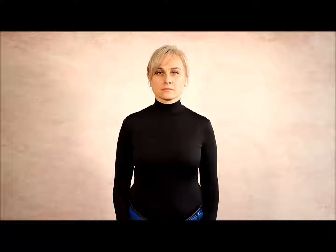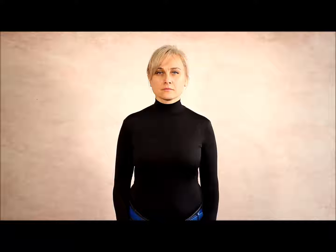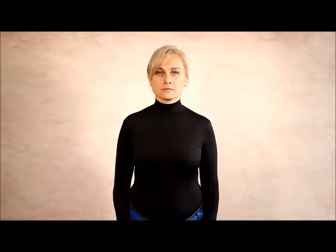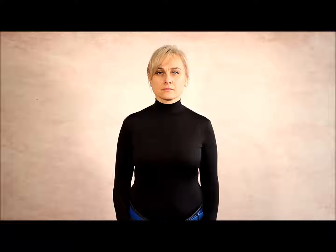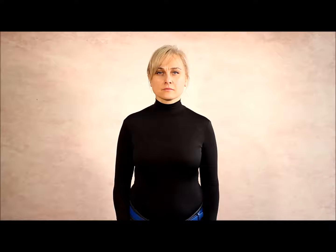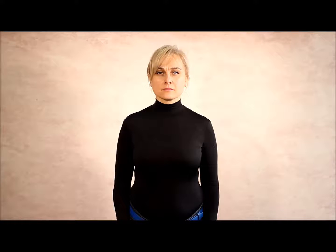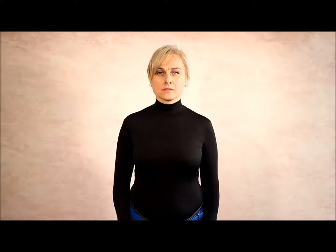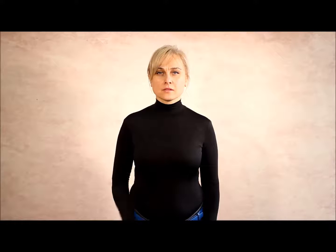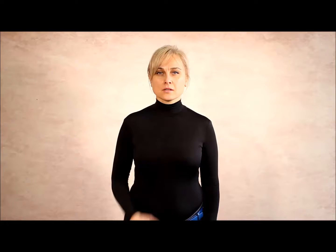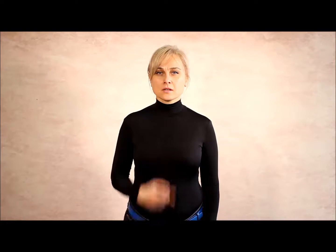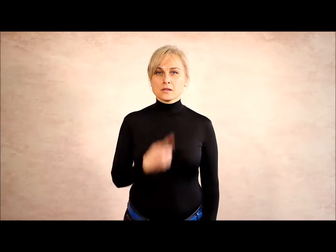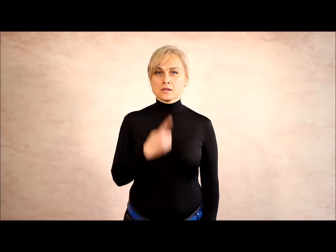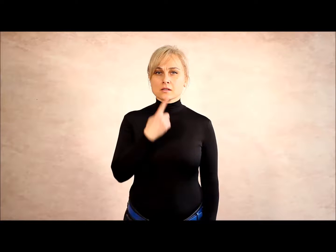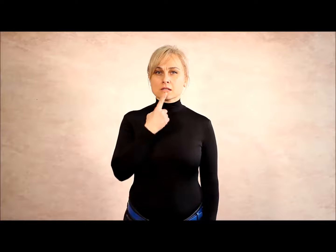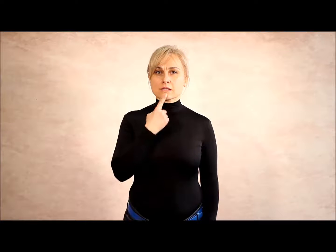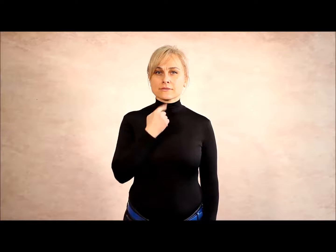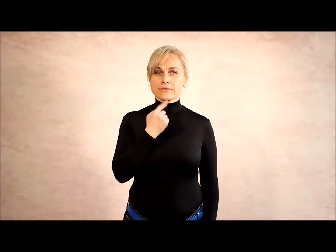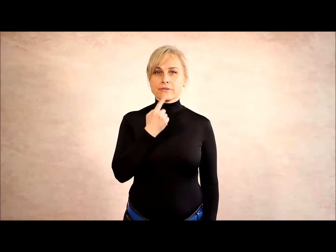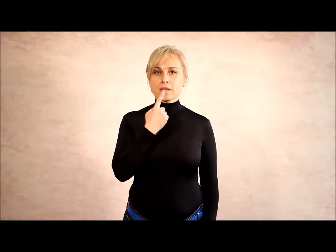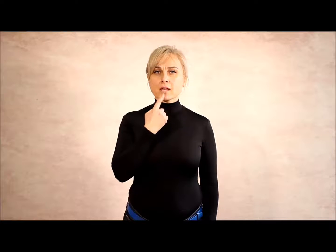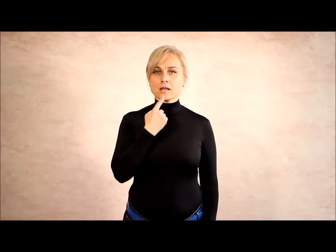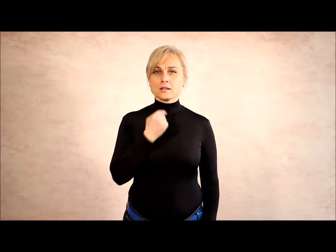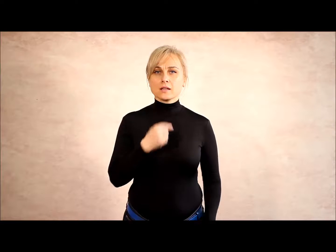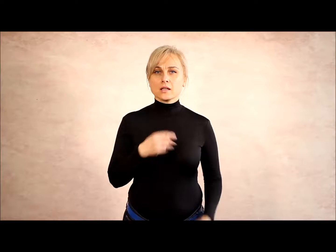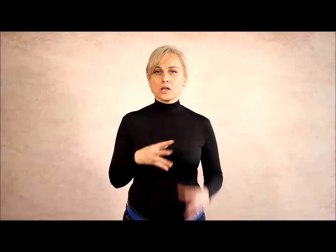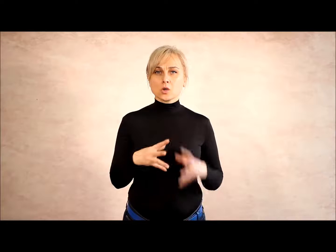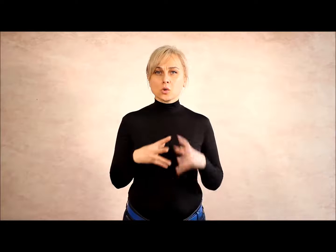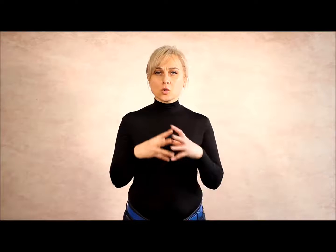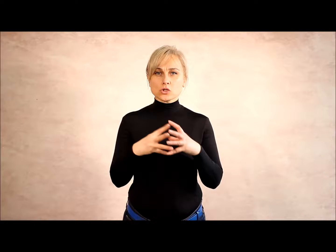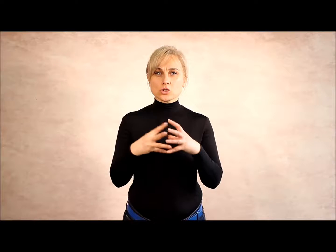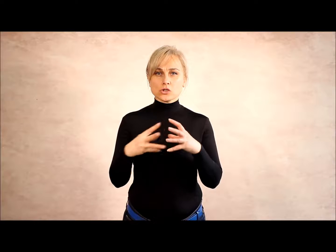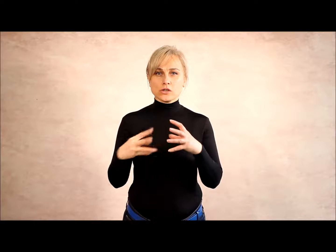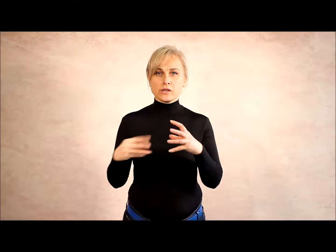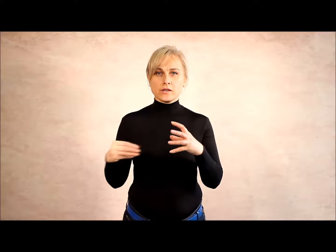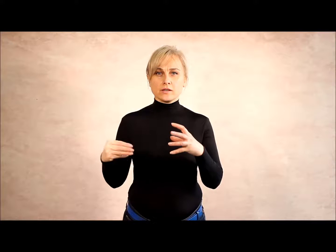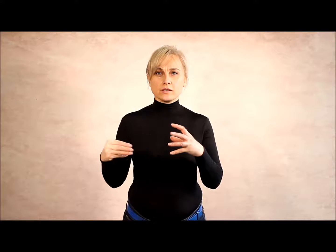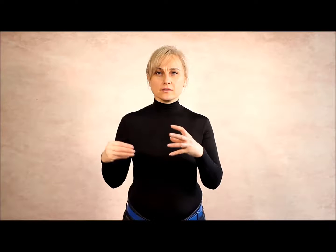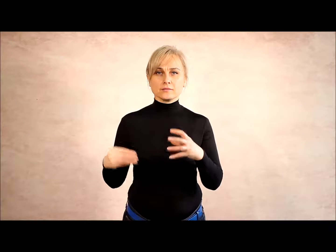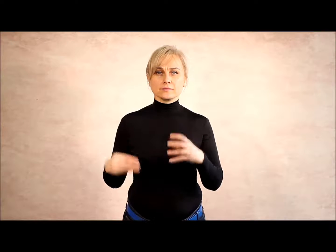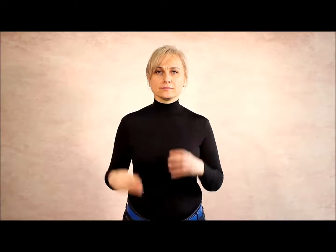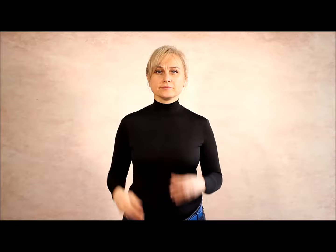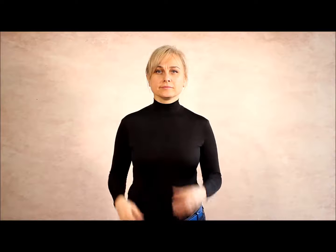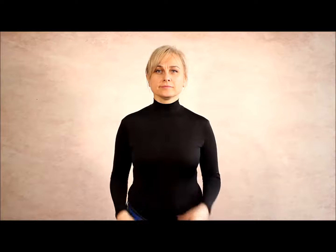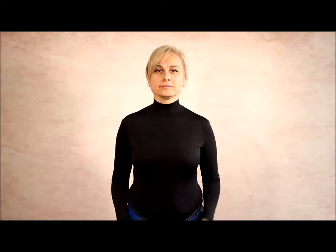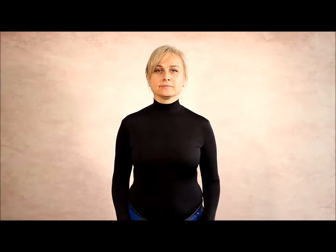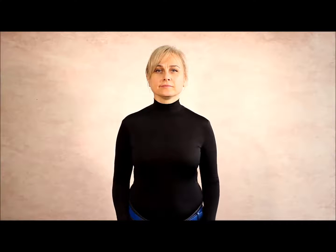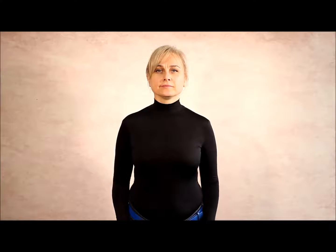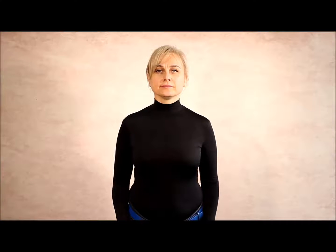Sfecla rosie